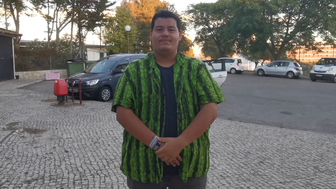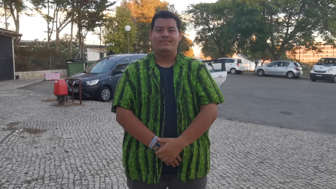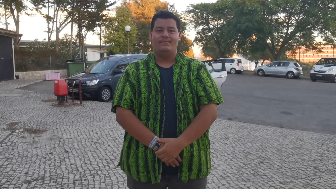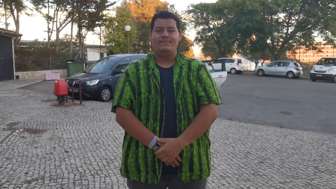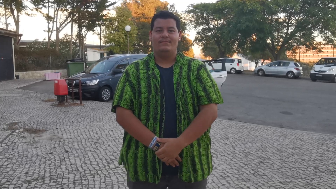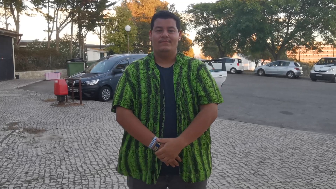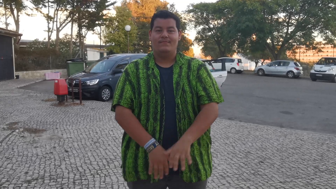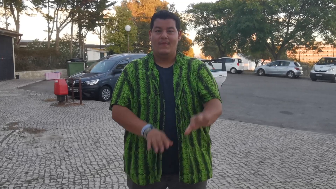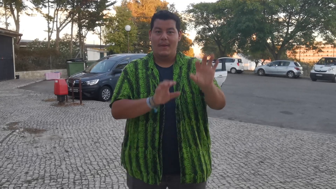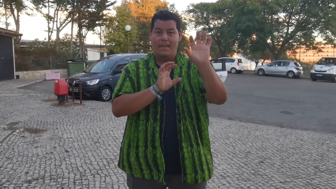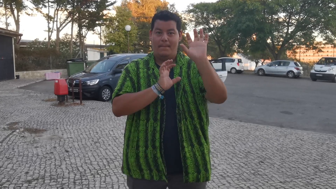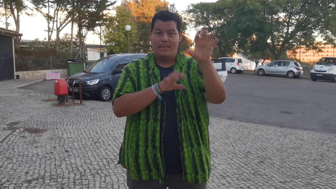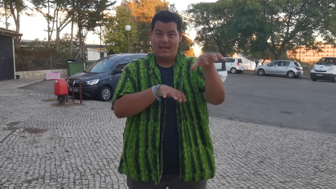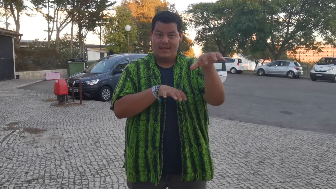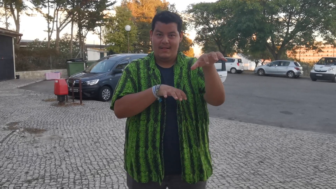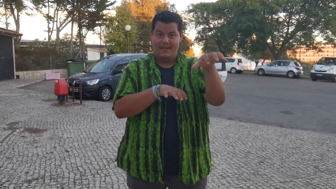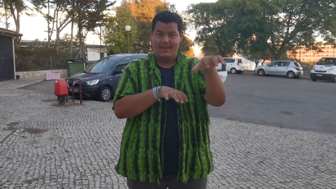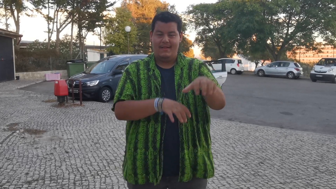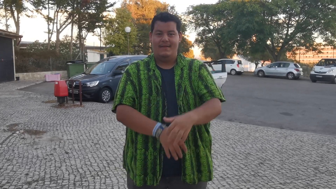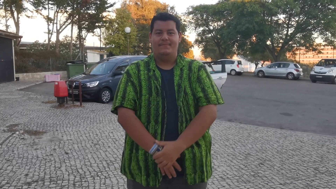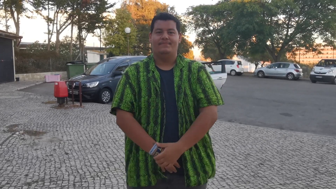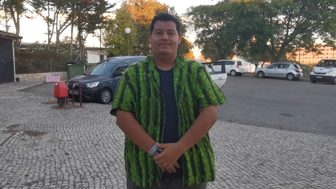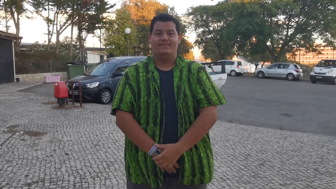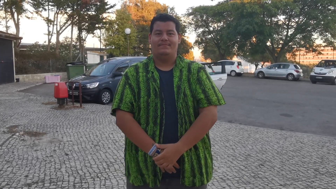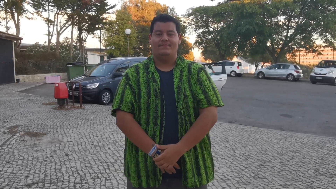Berna